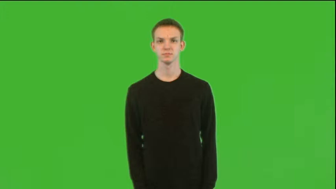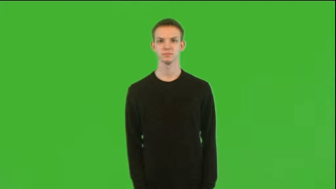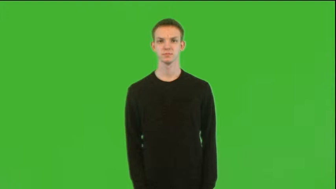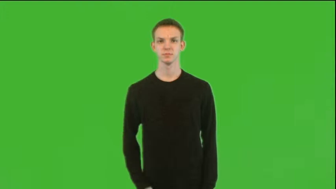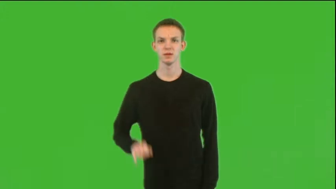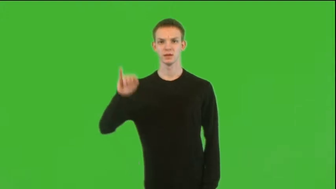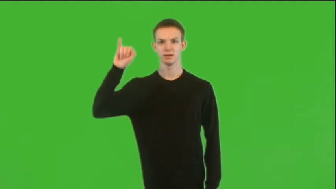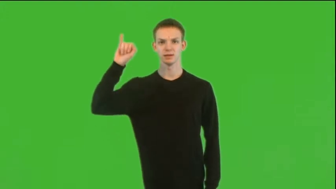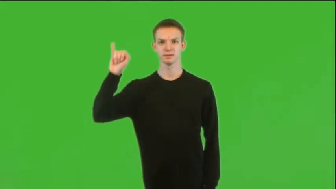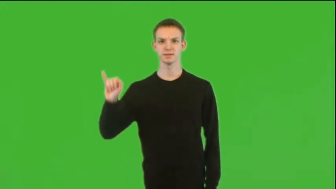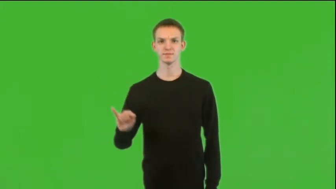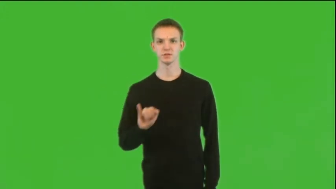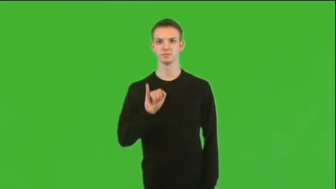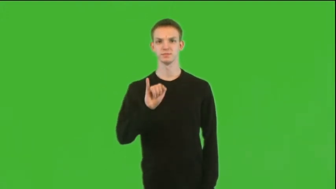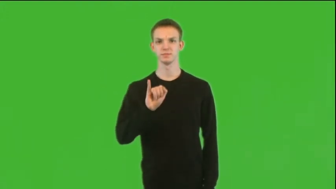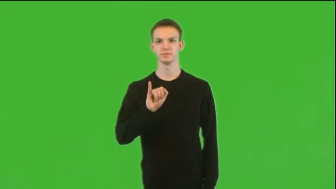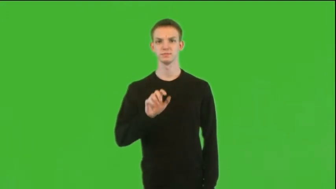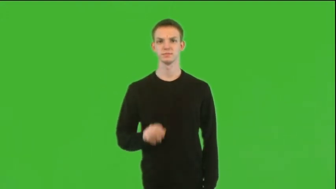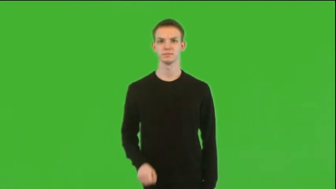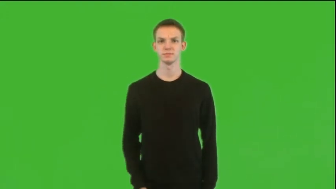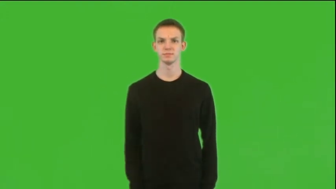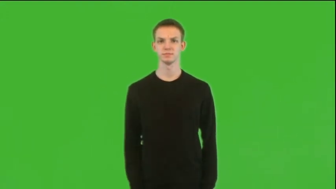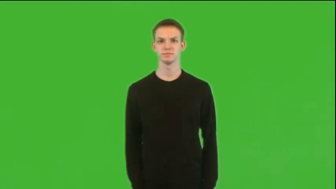zawsze